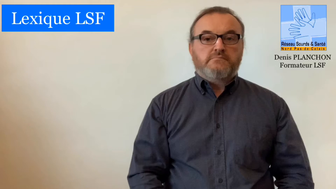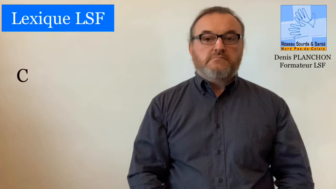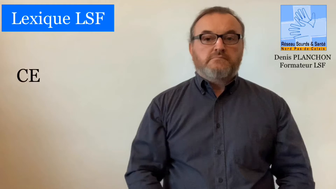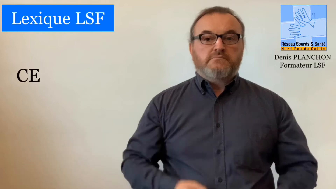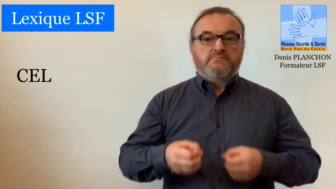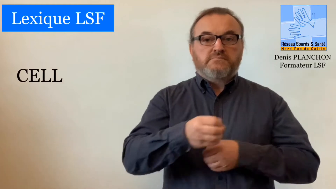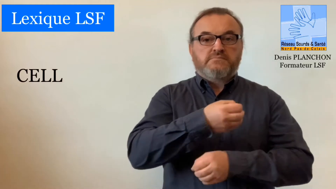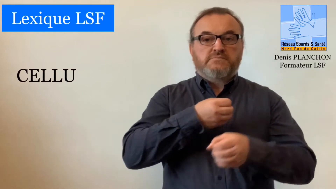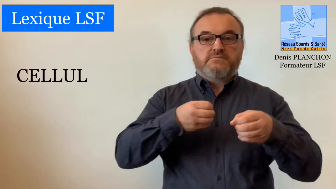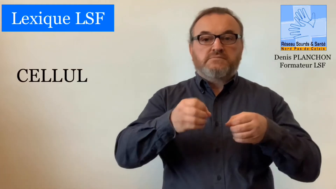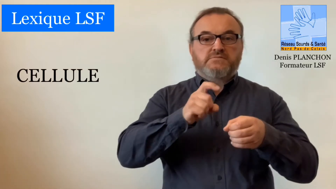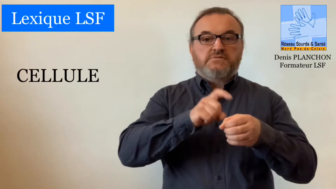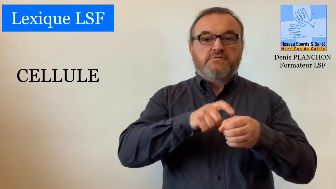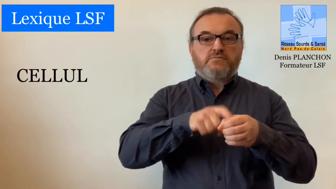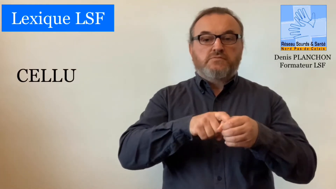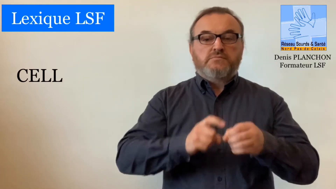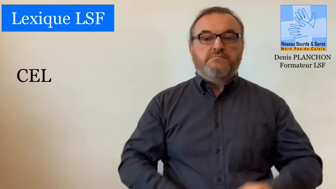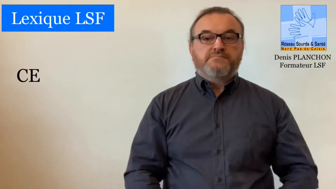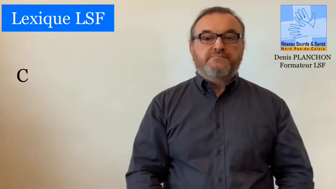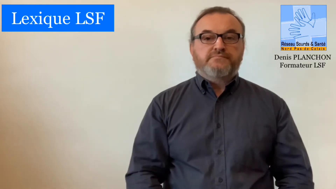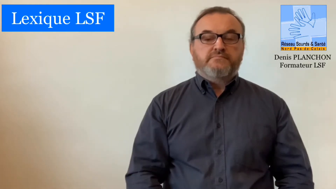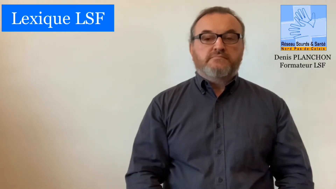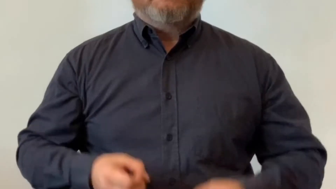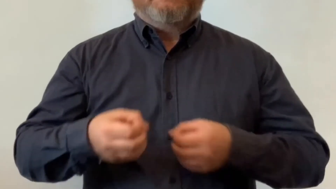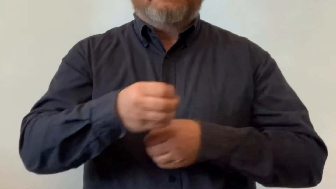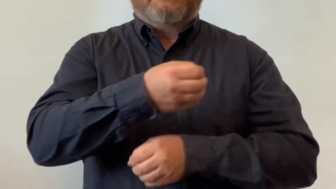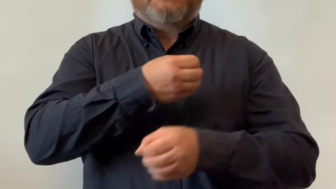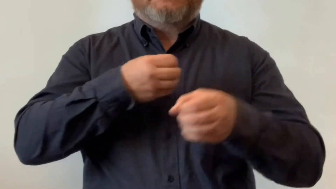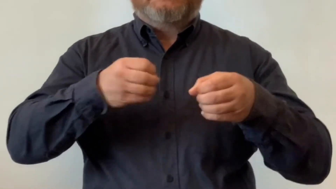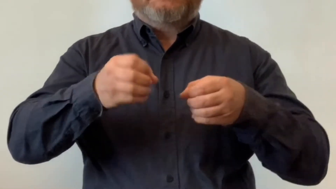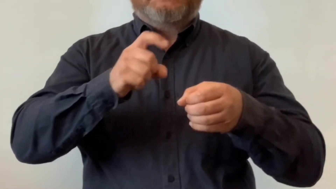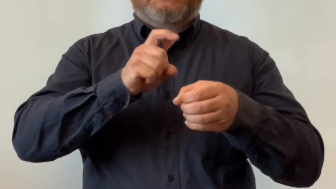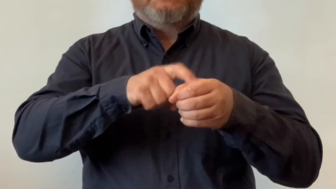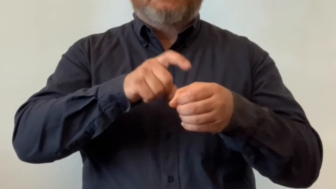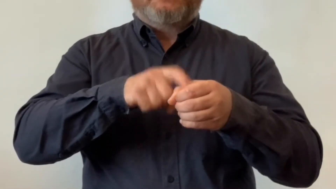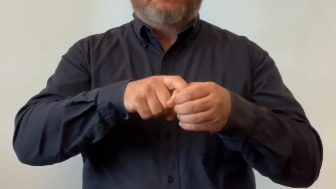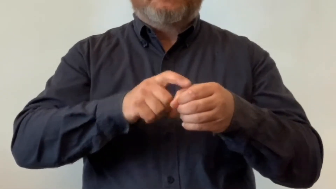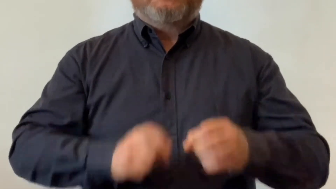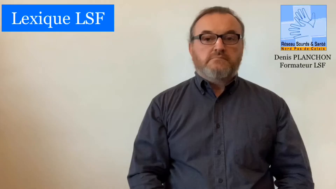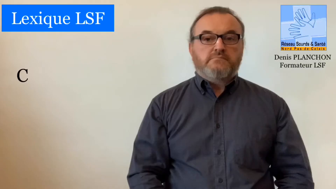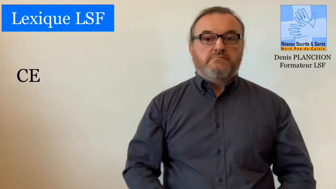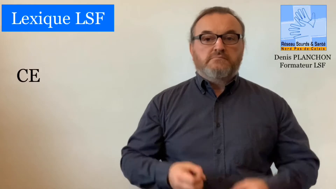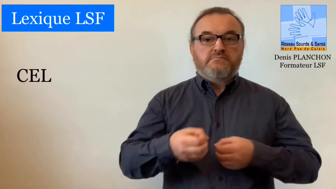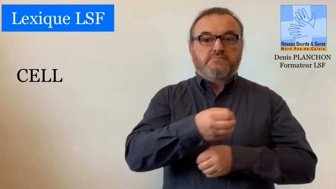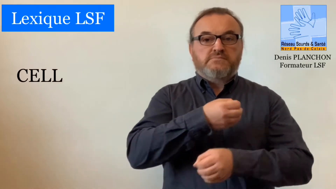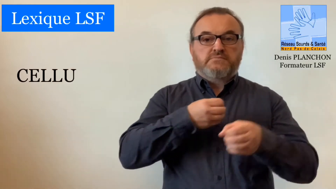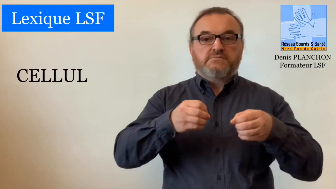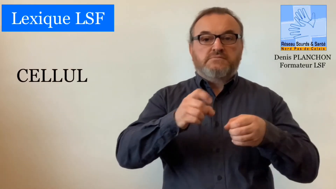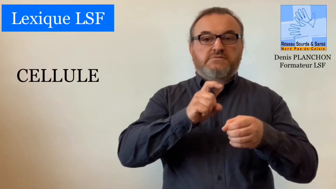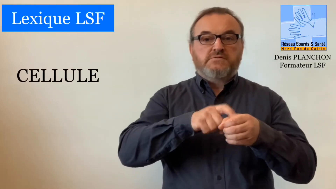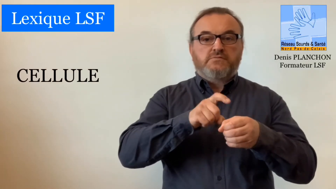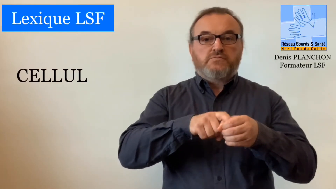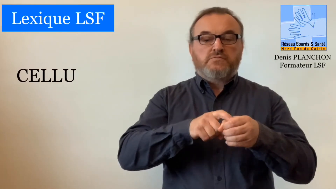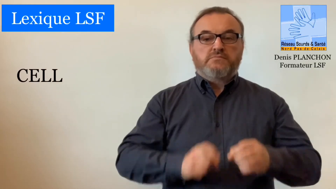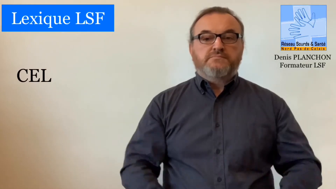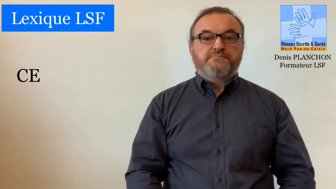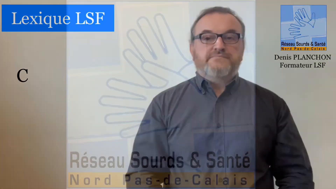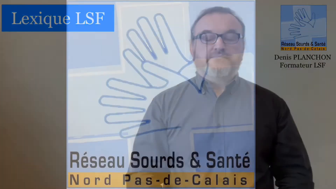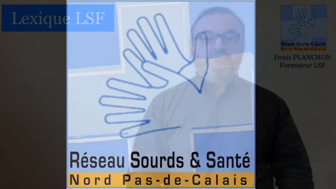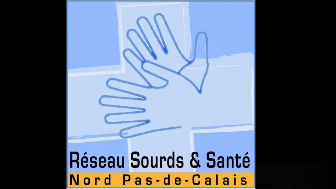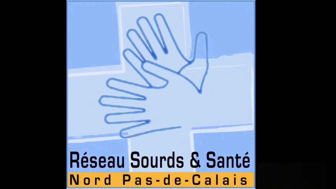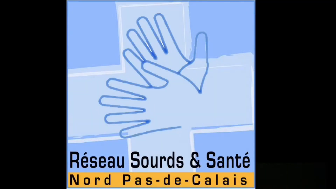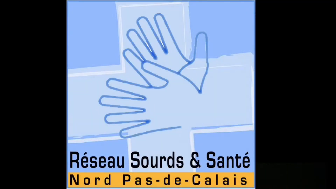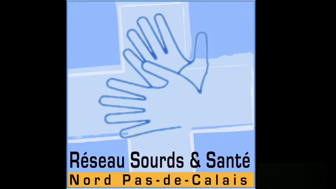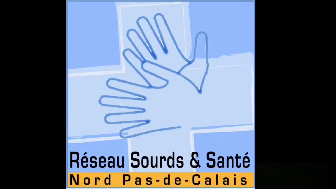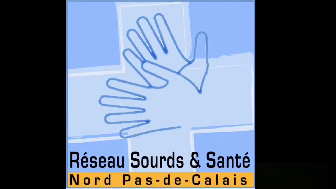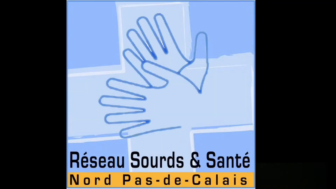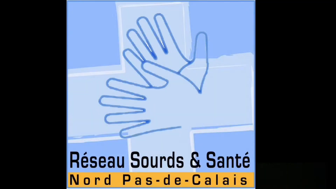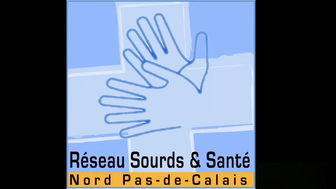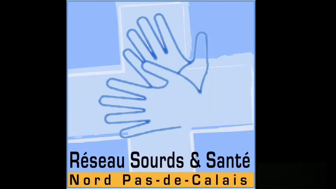Cellule